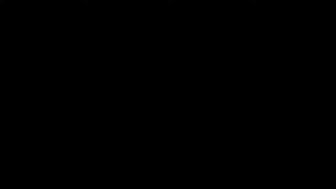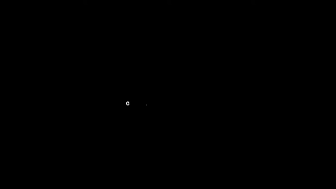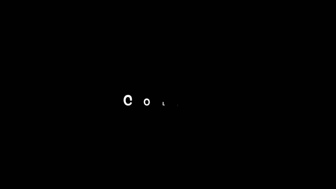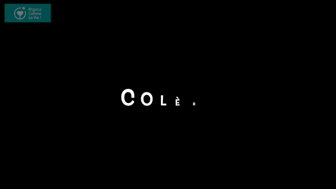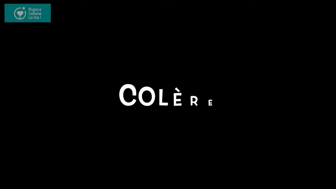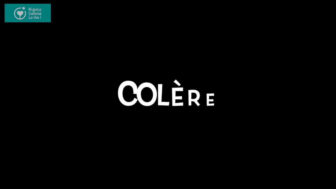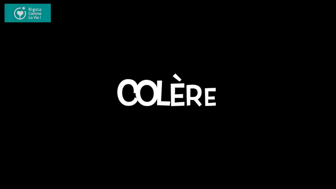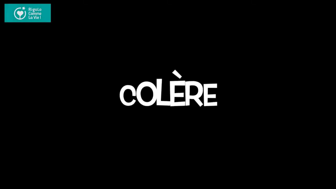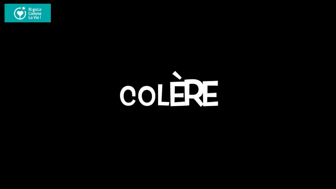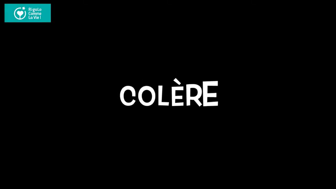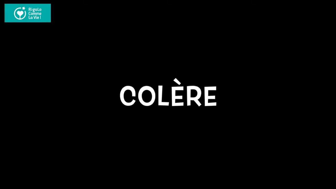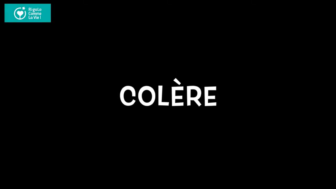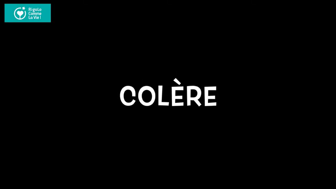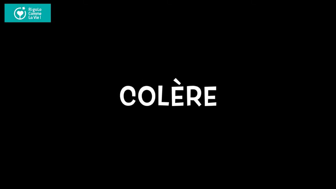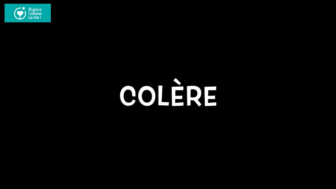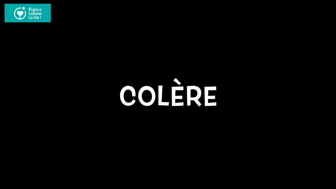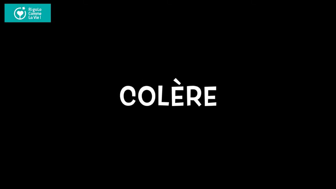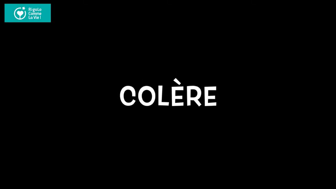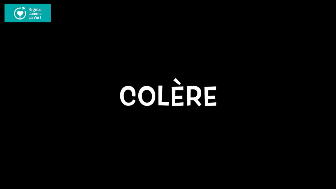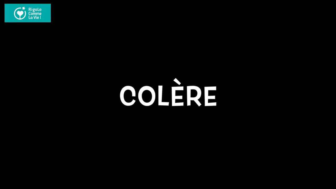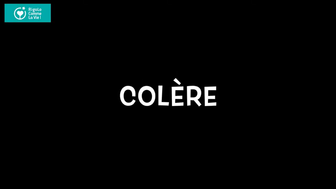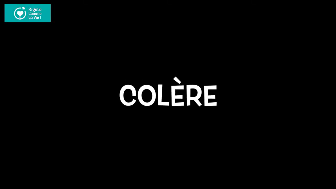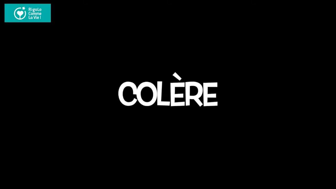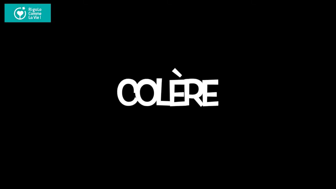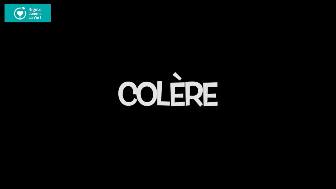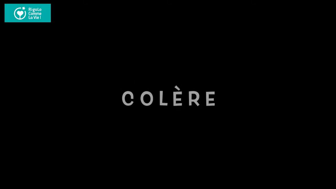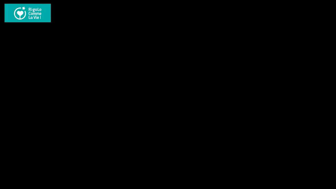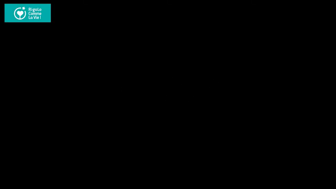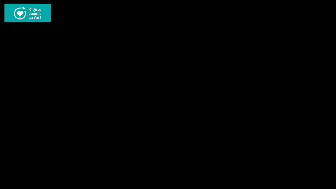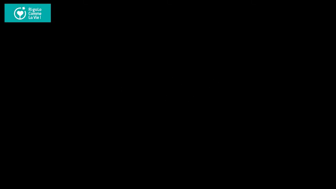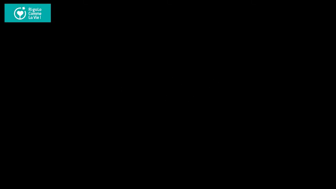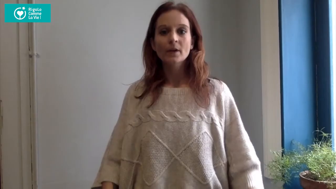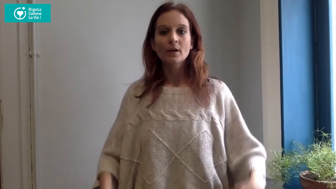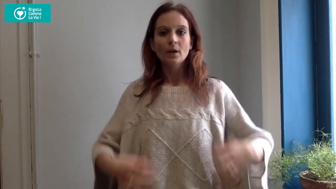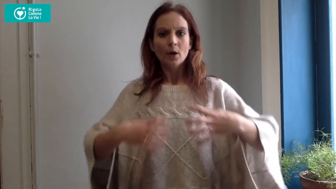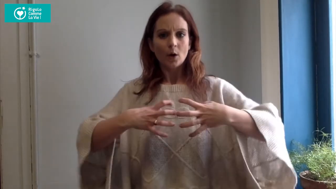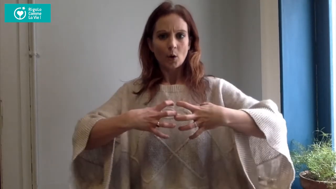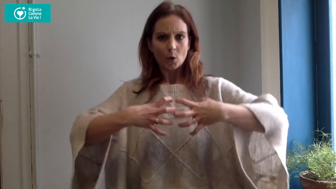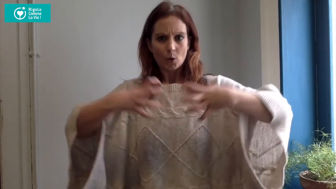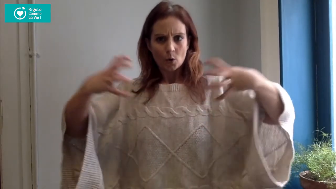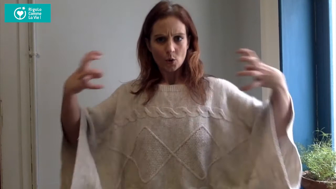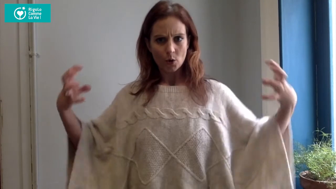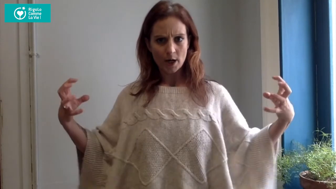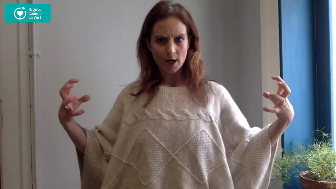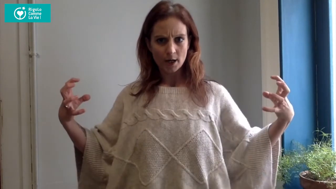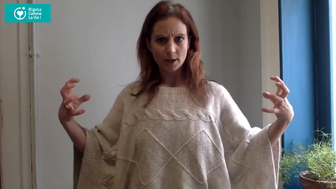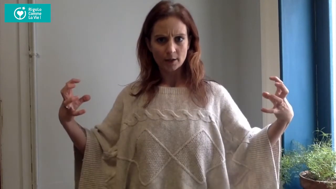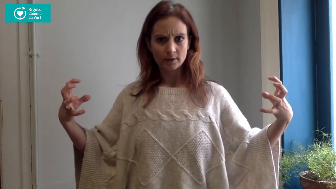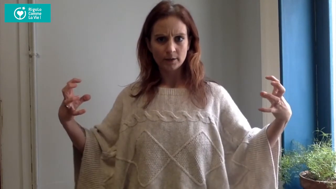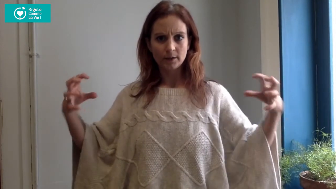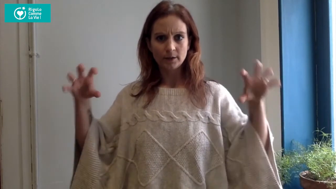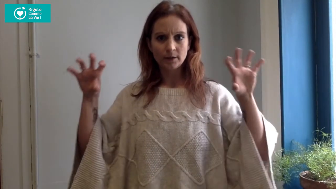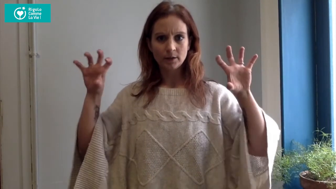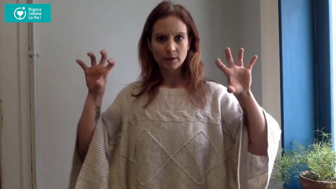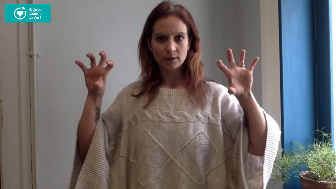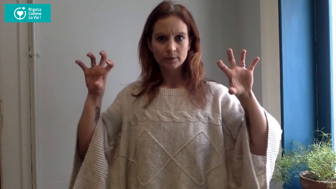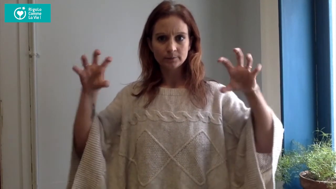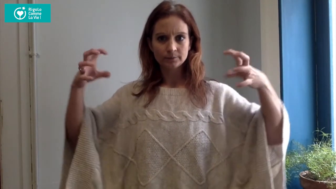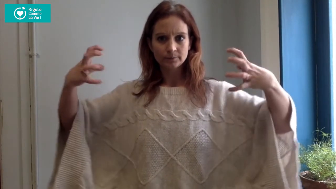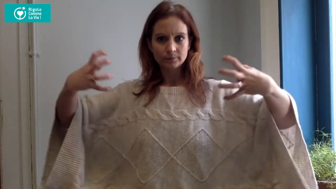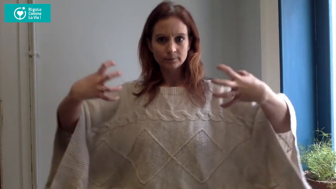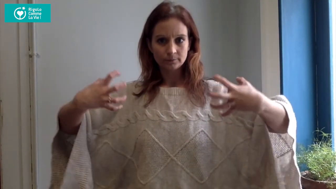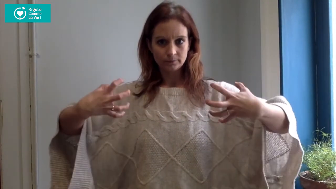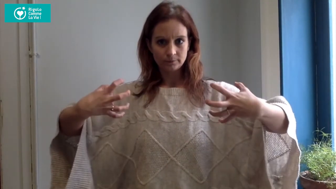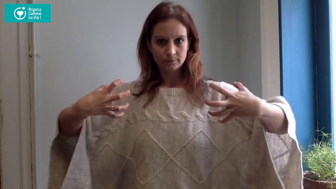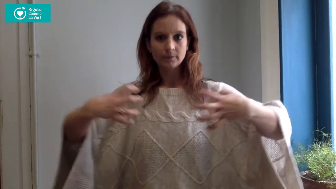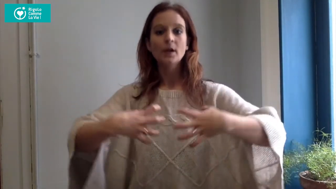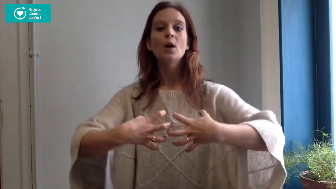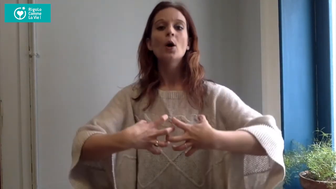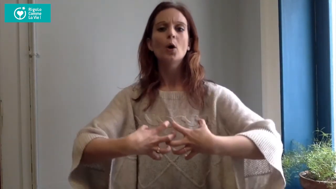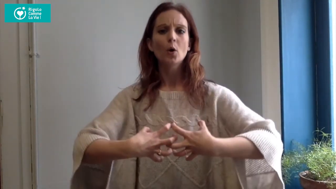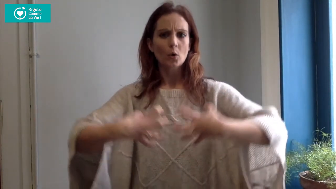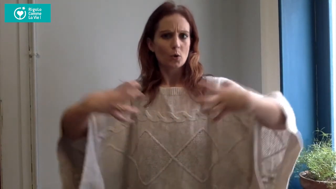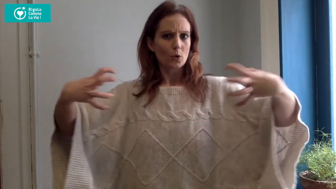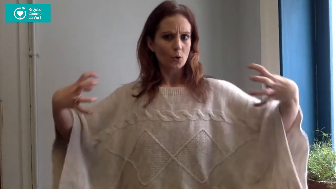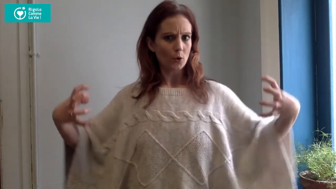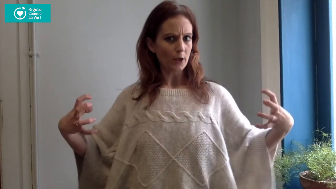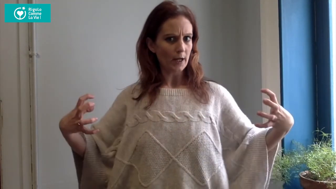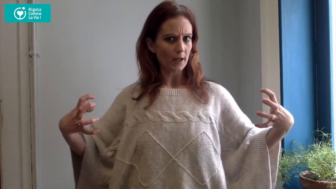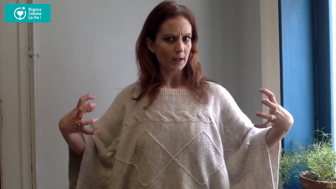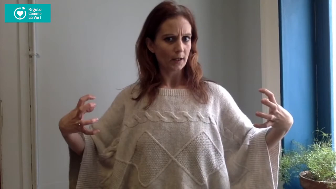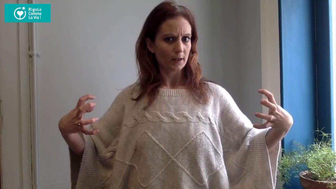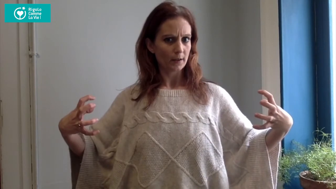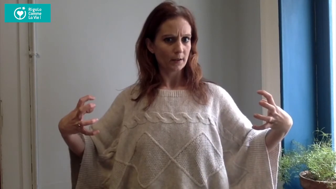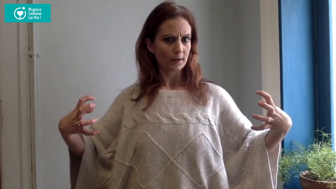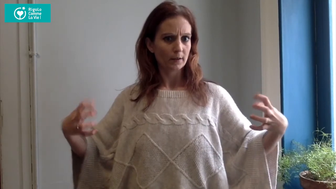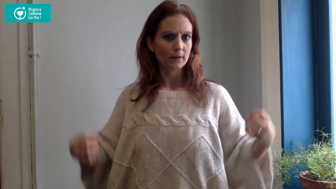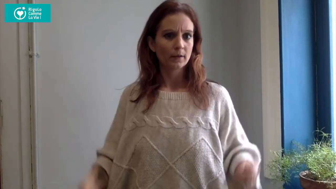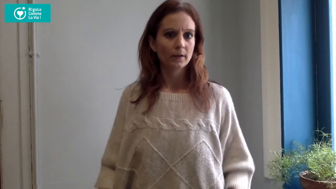Colère